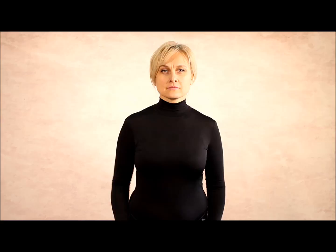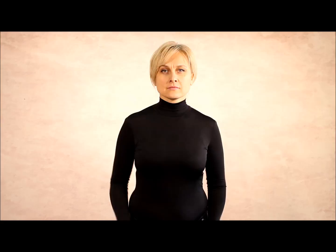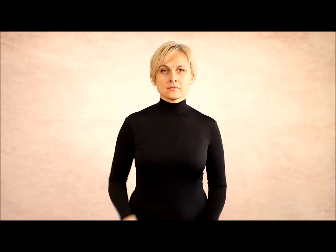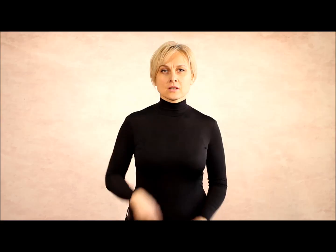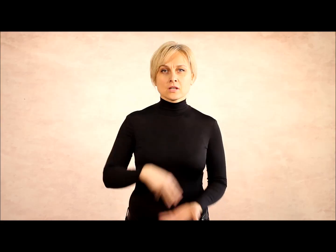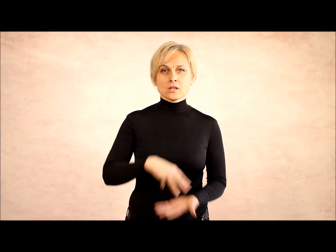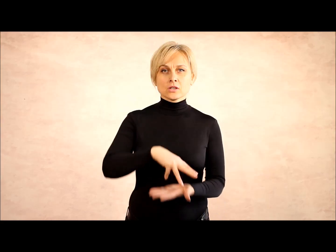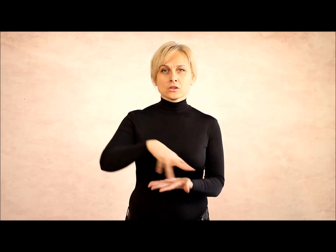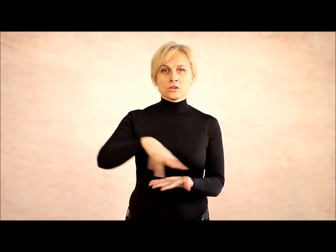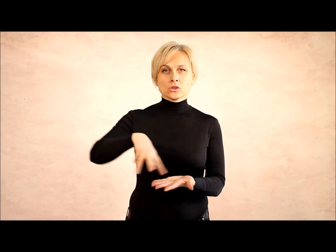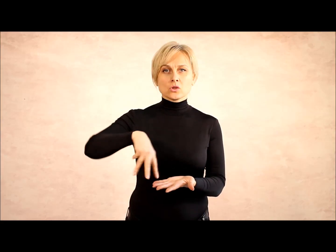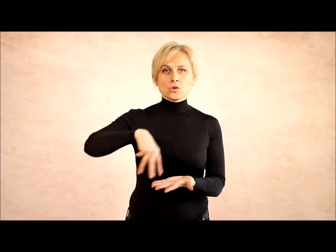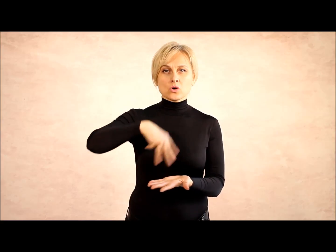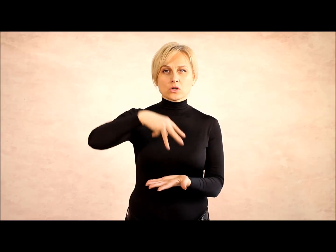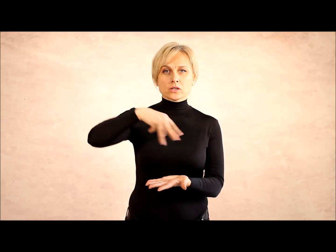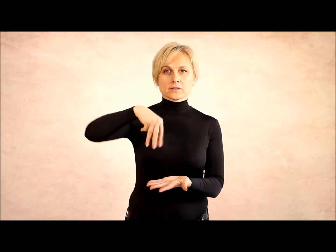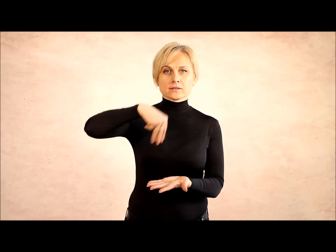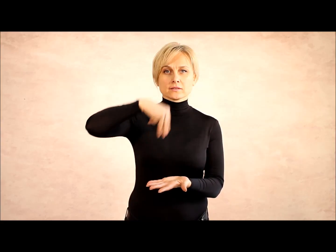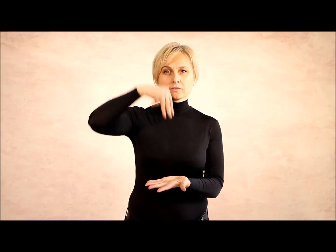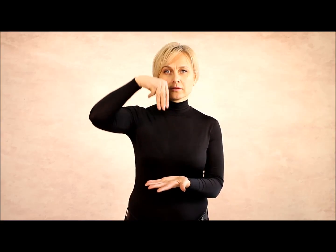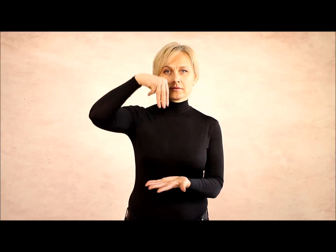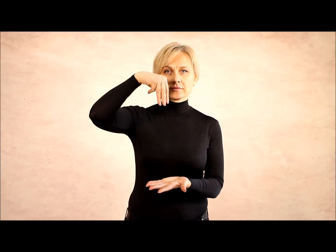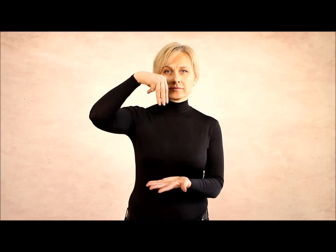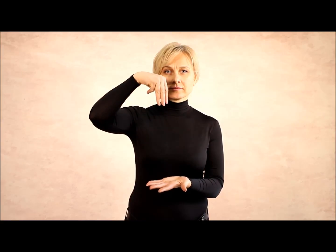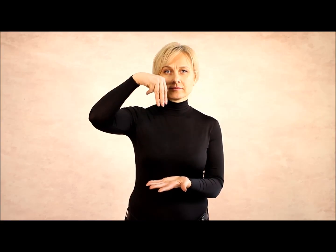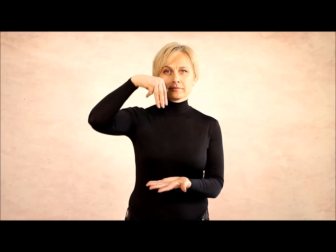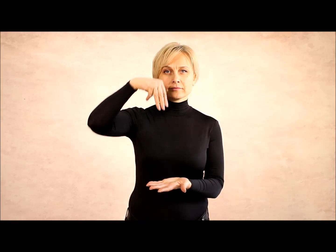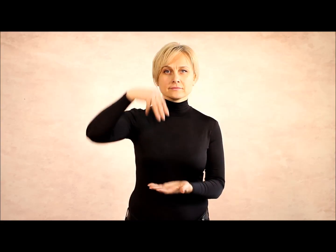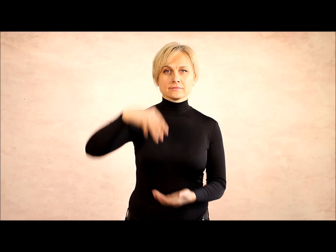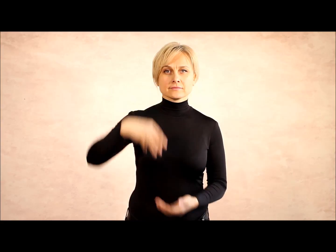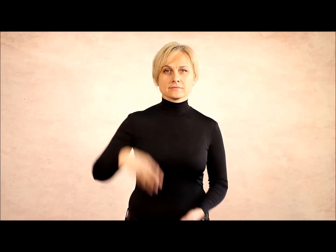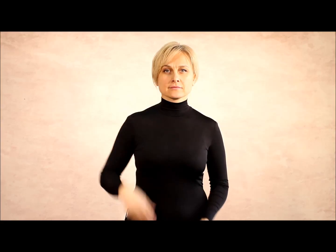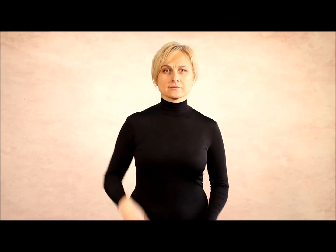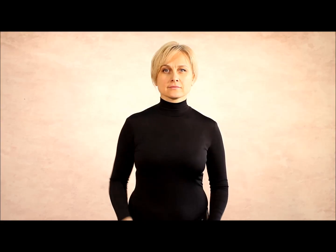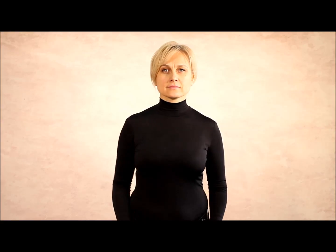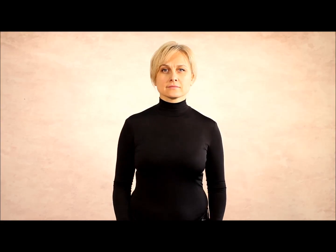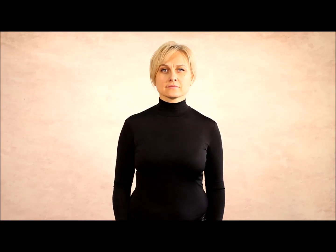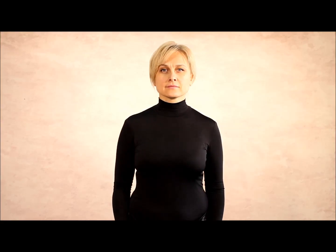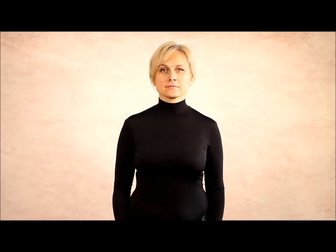Tort